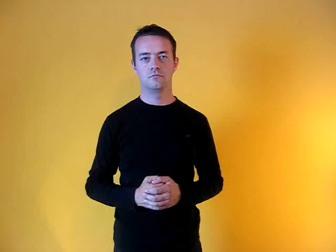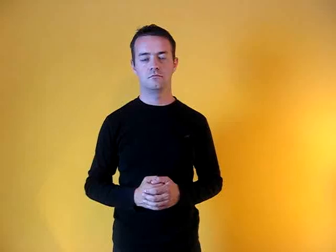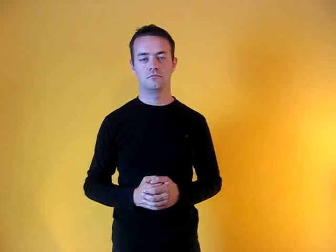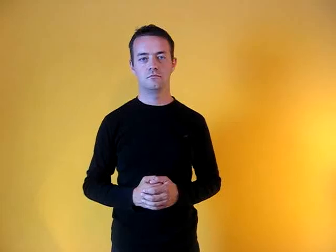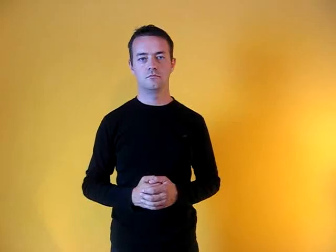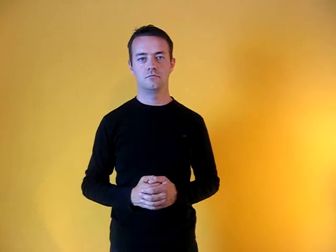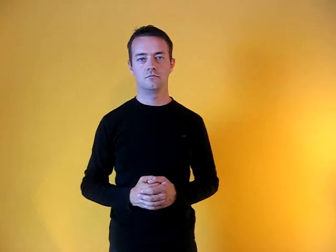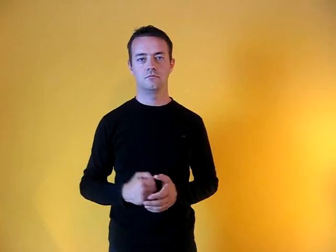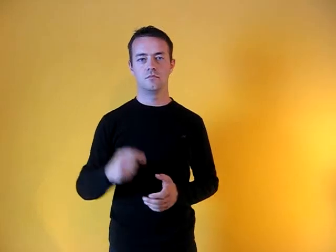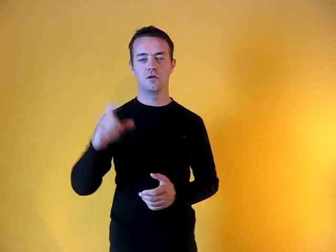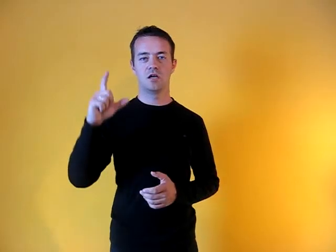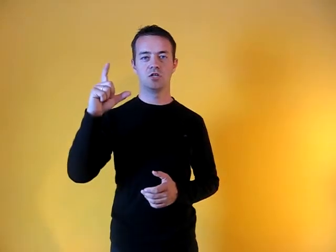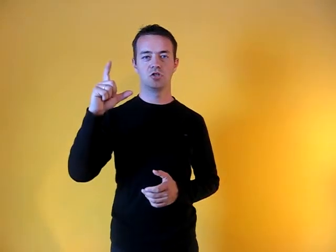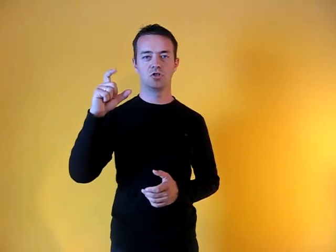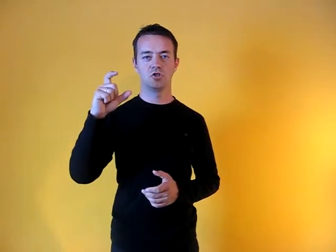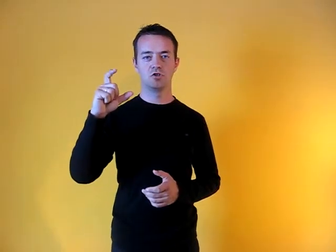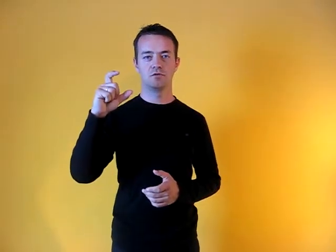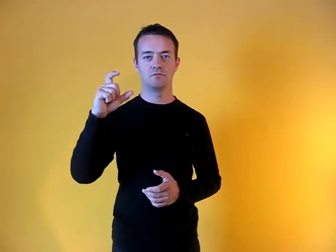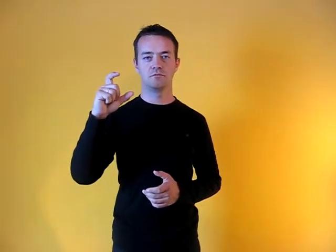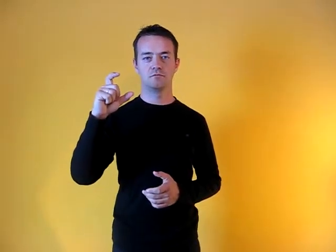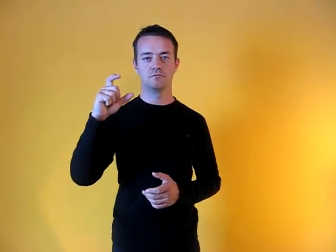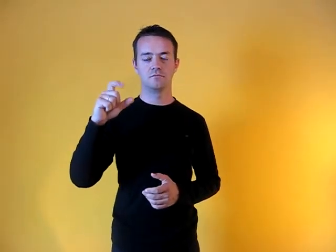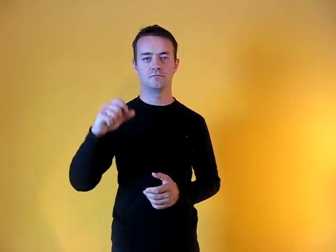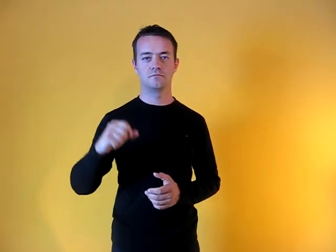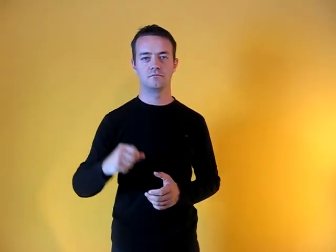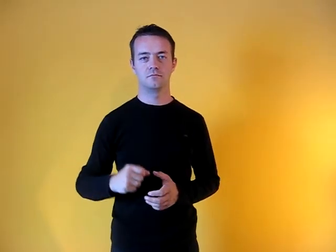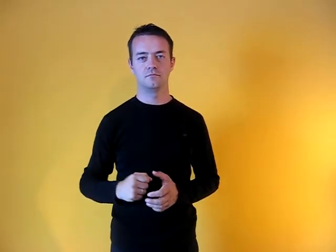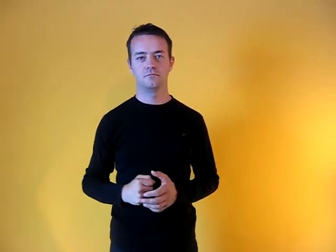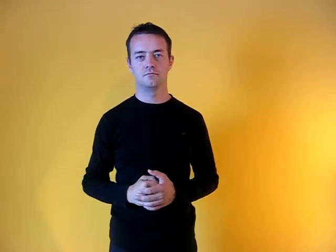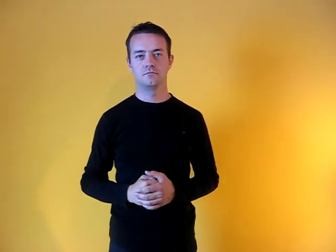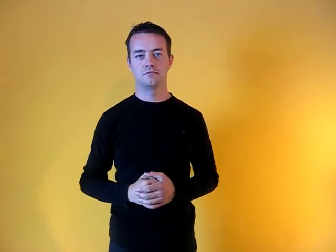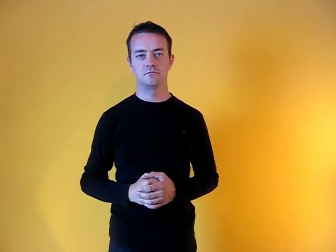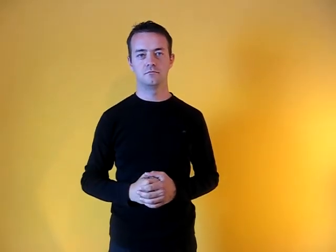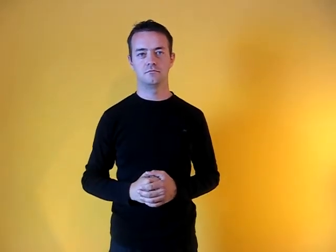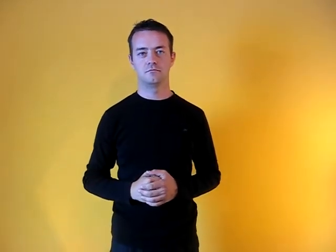Ć